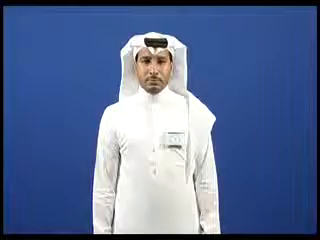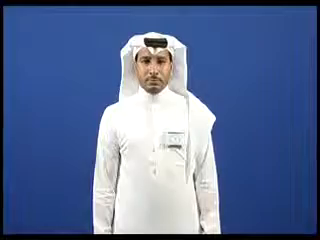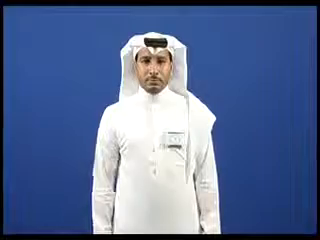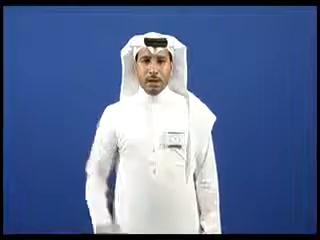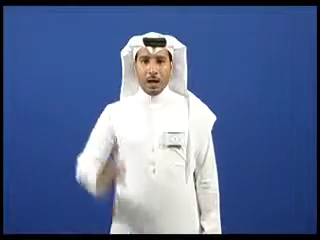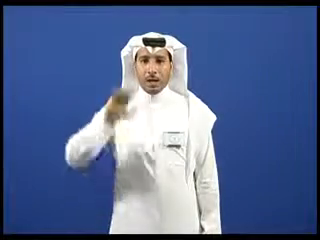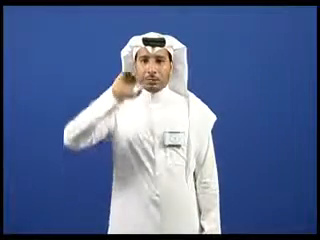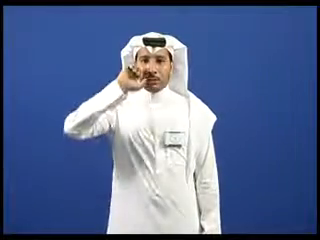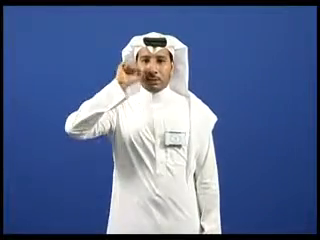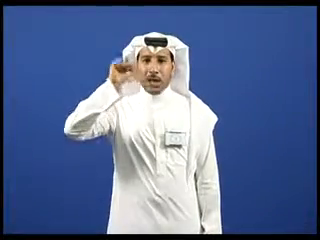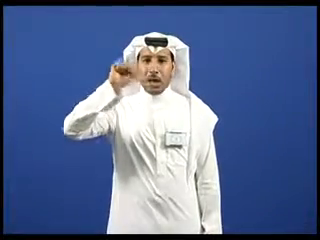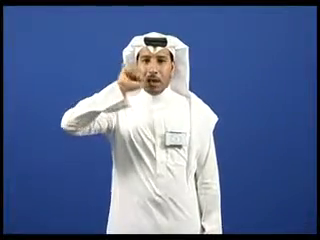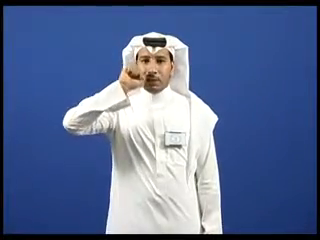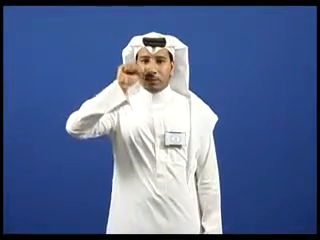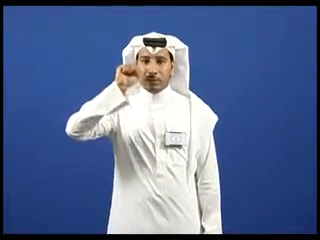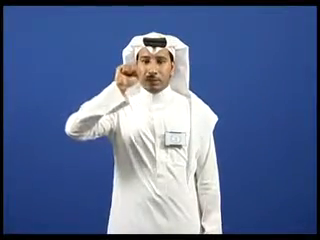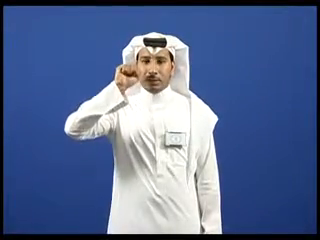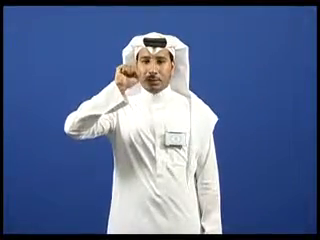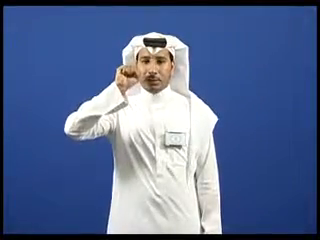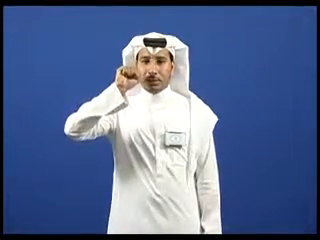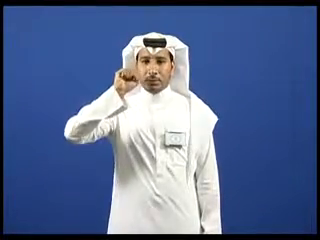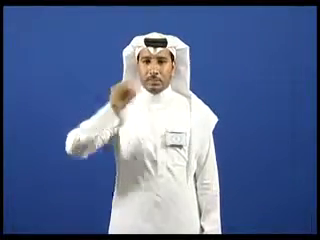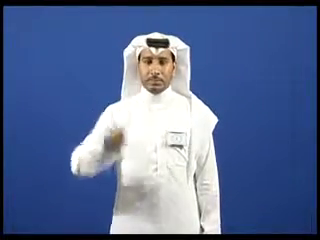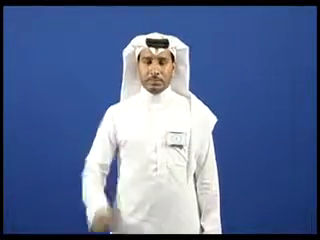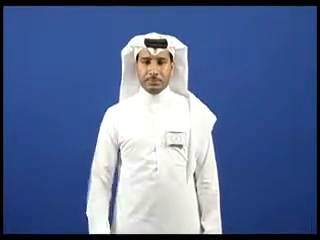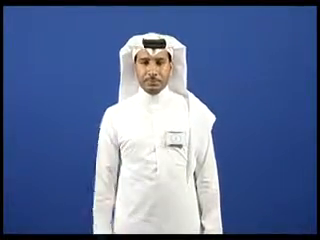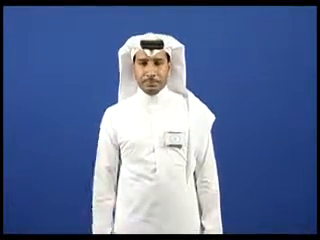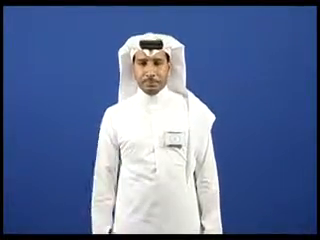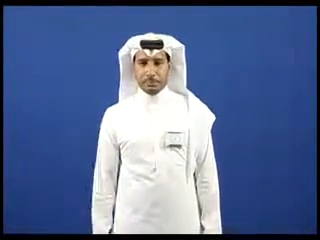جزر